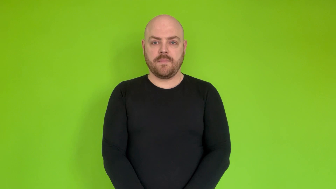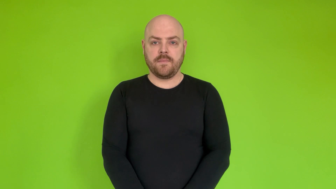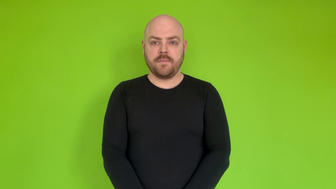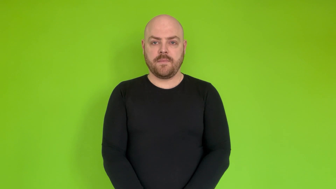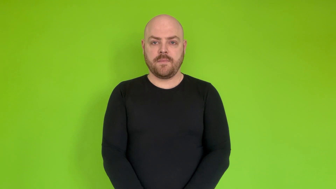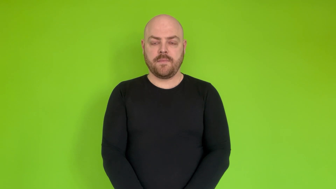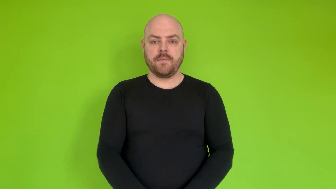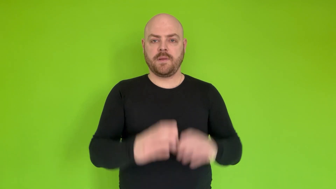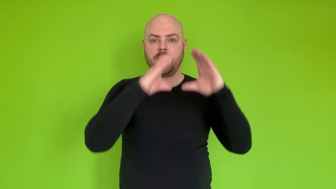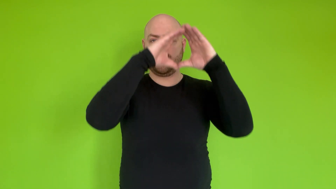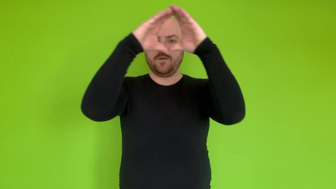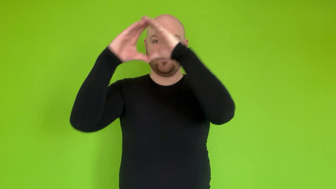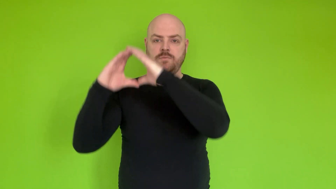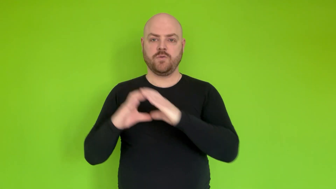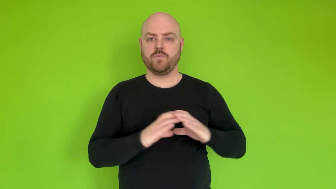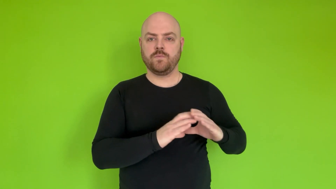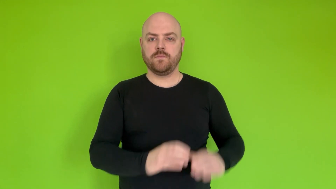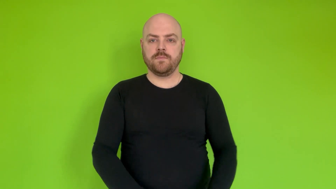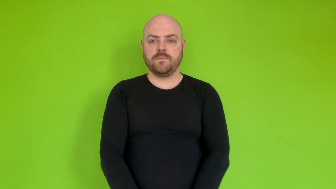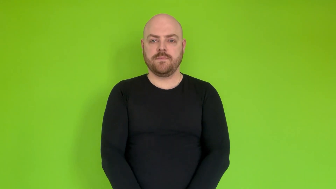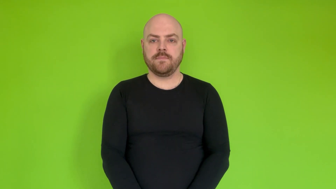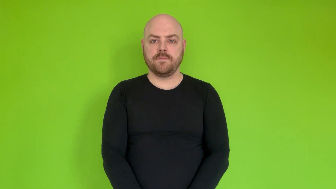Atomium